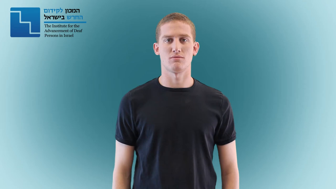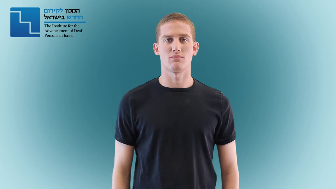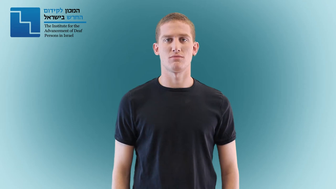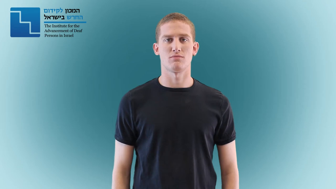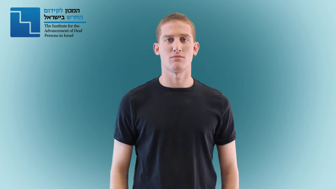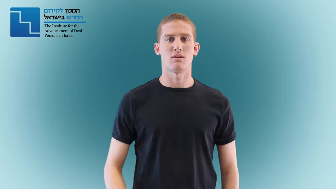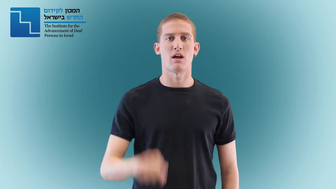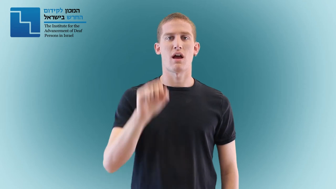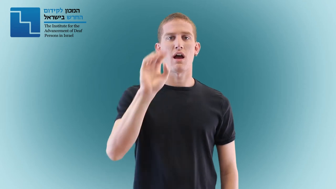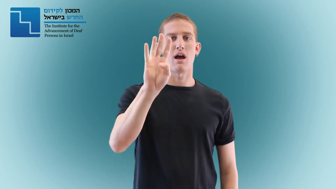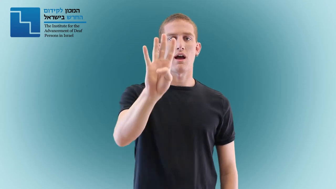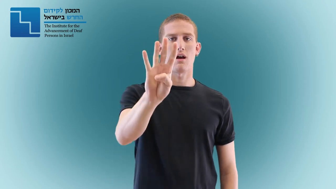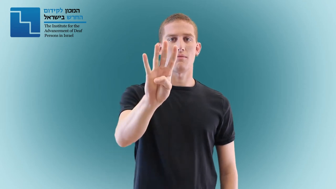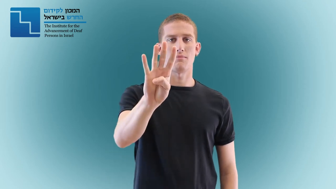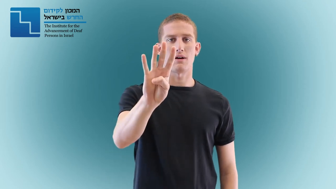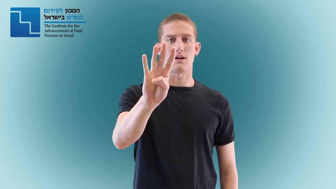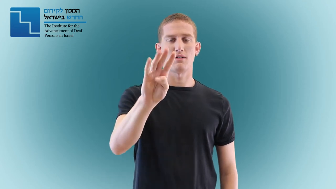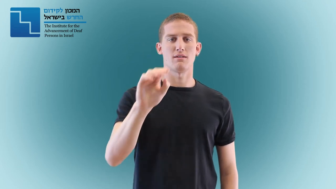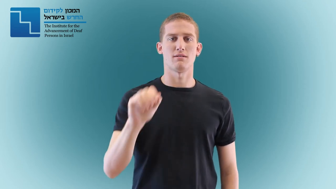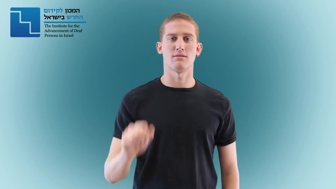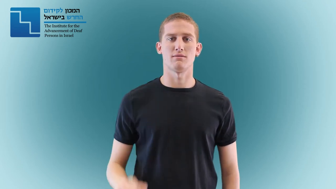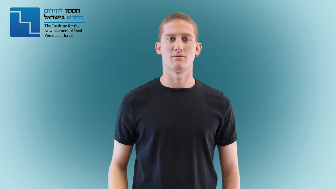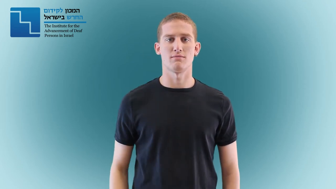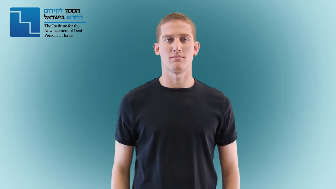ארבע